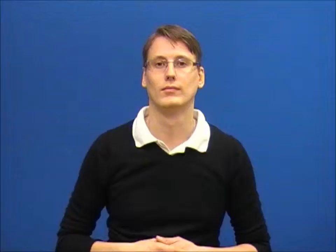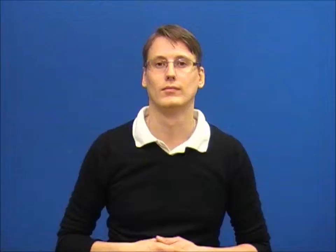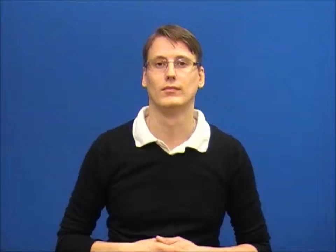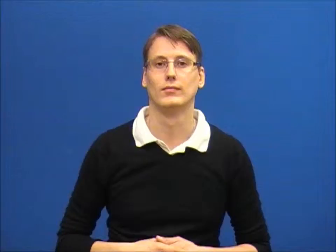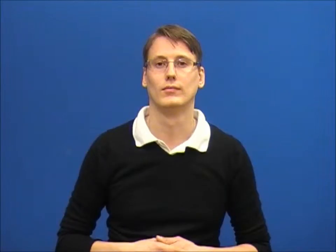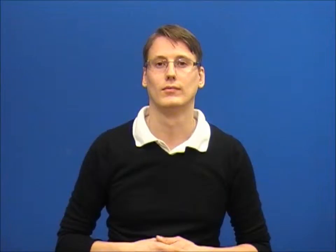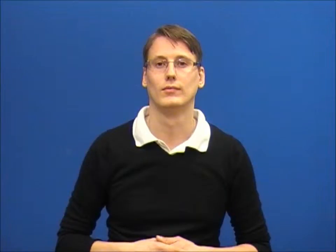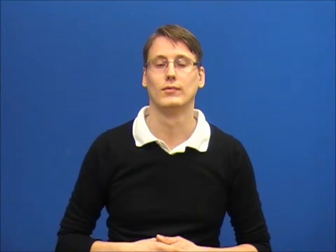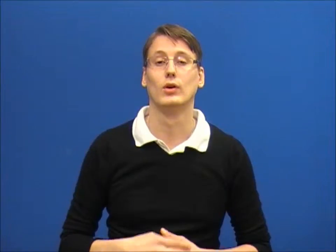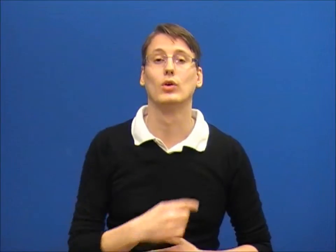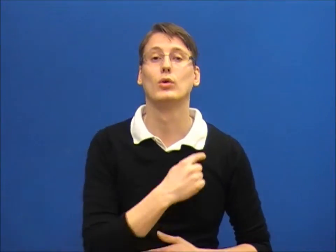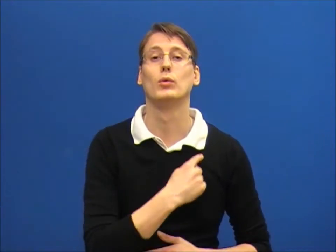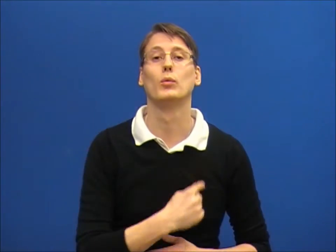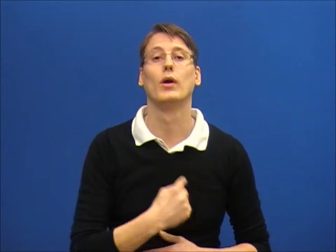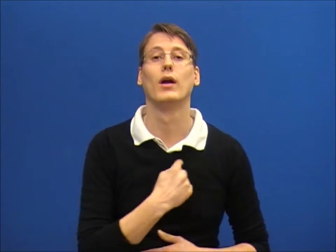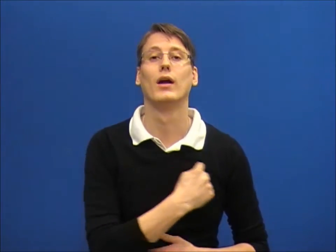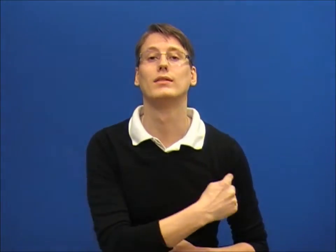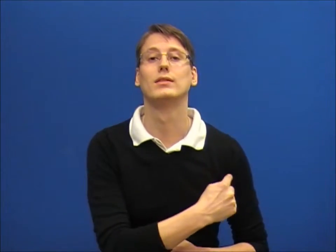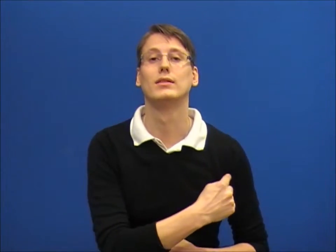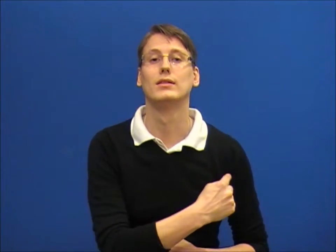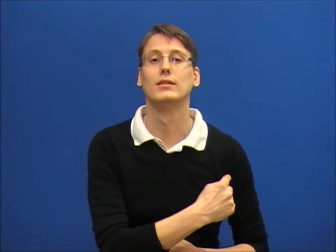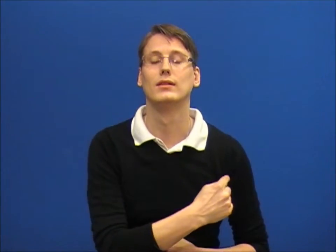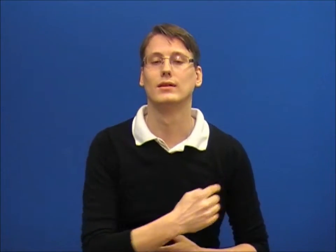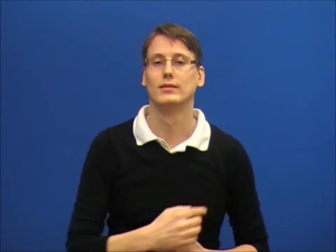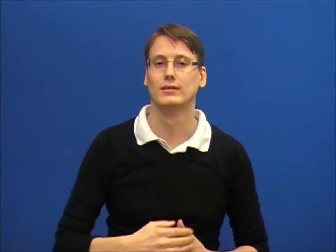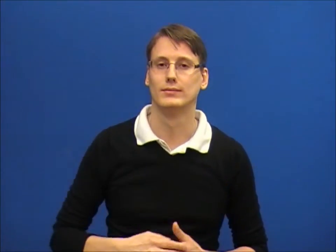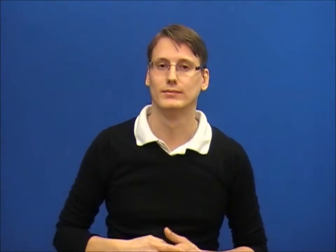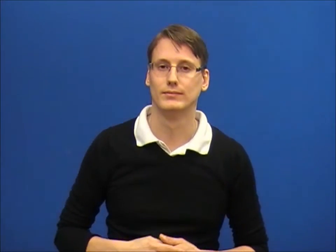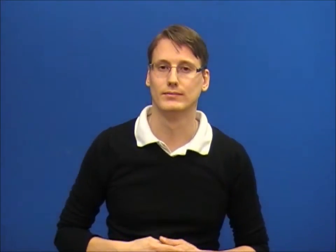TOALETT